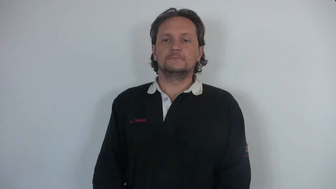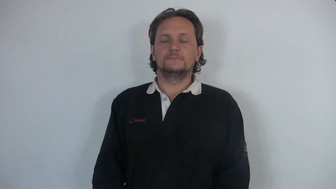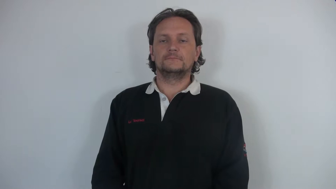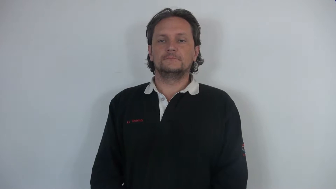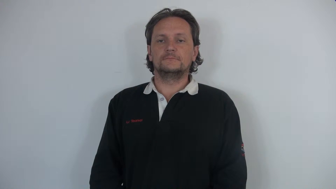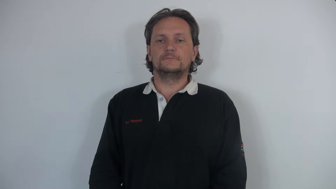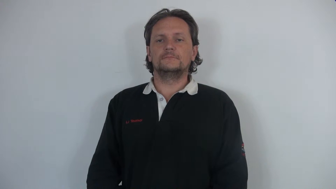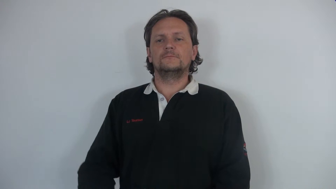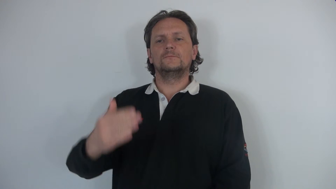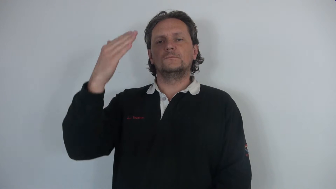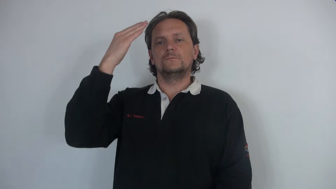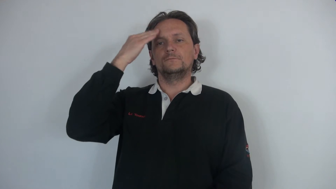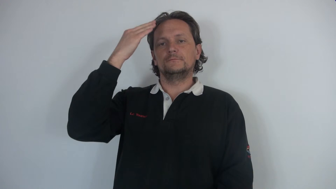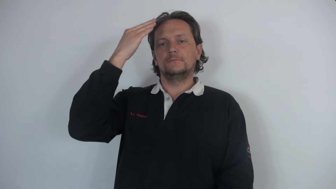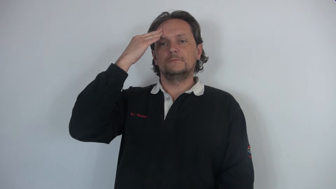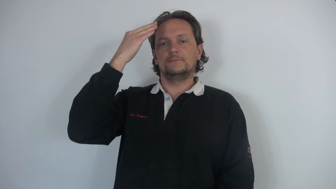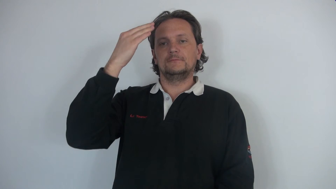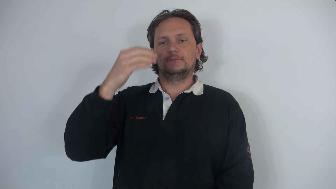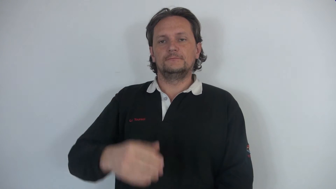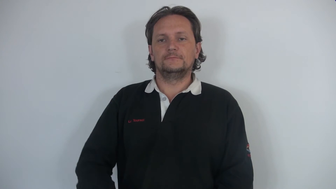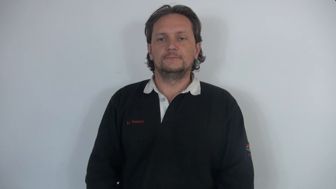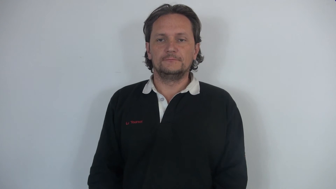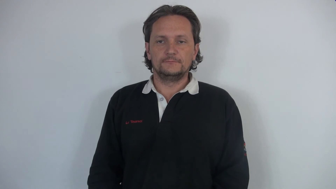Connaître